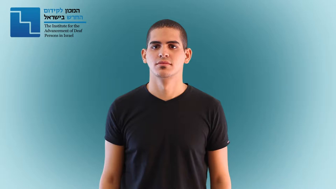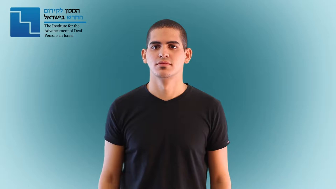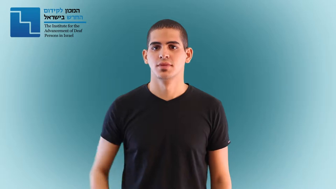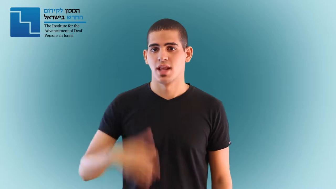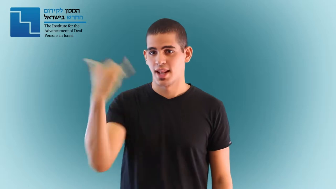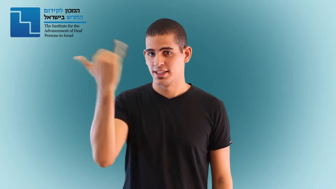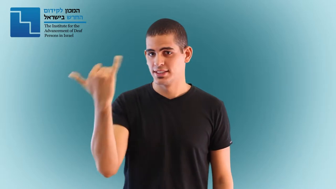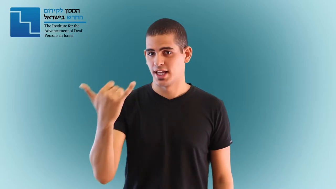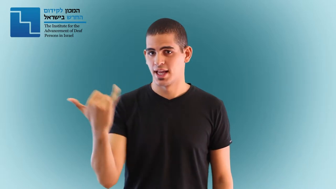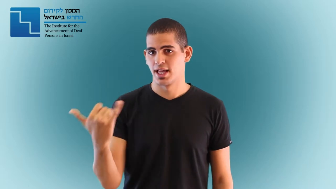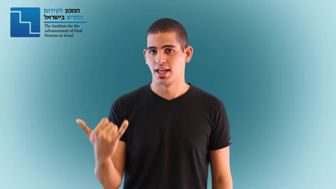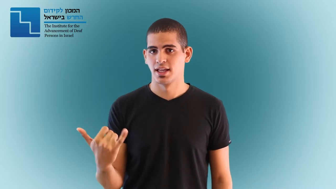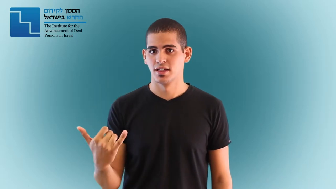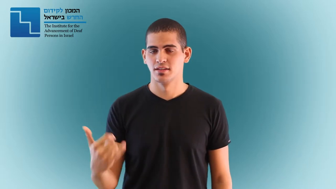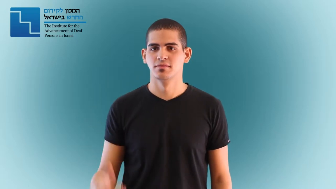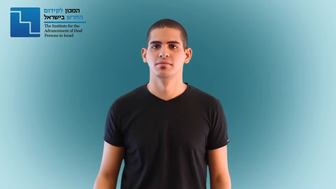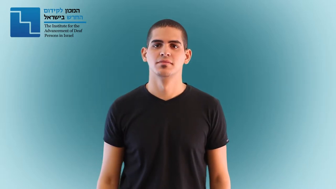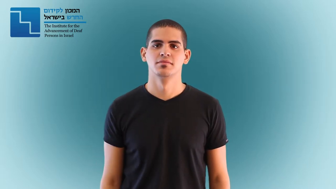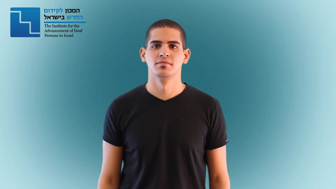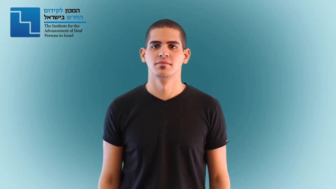לצייר